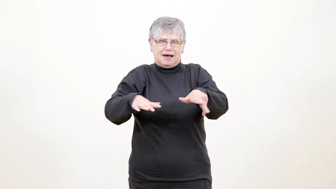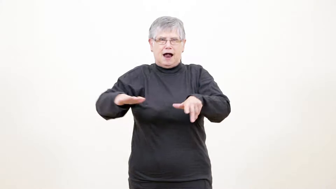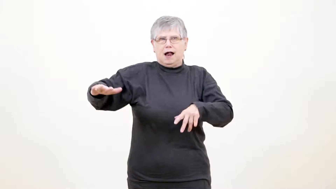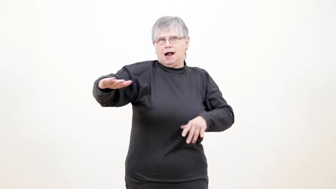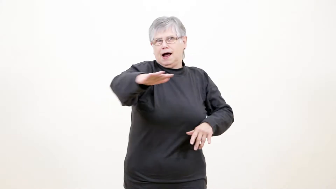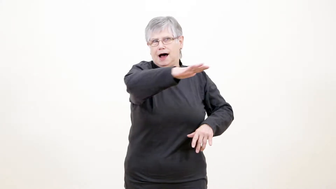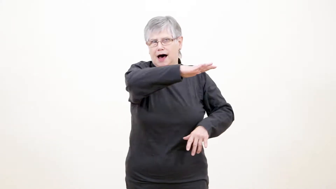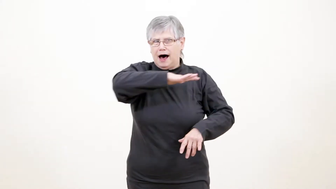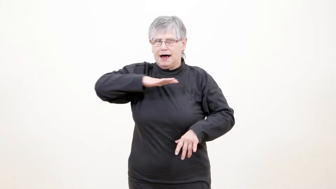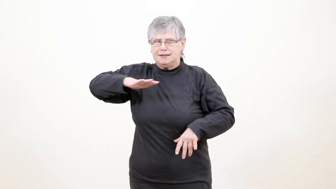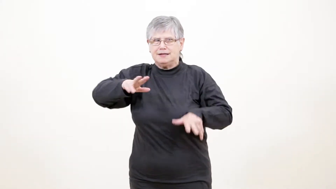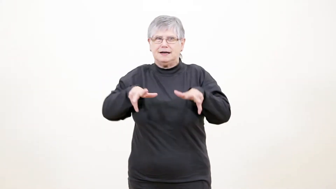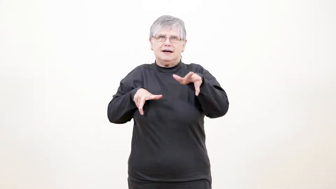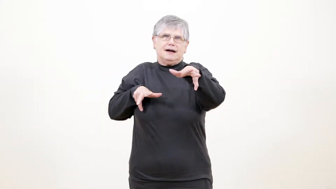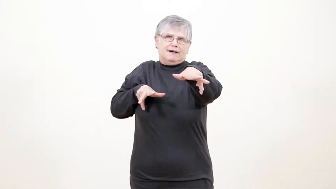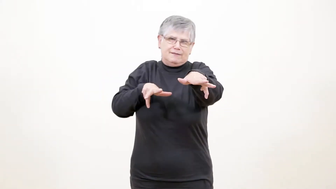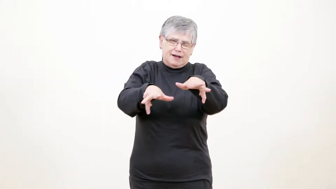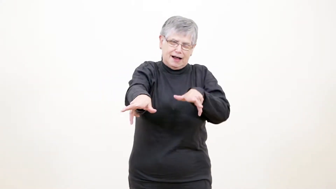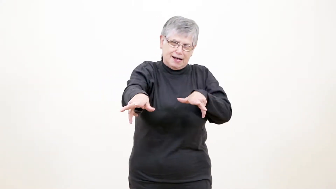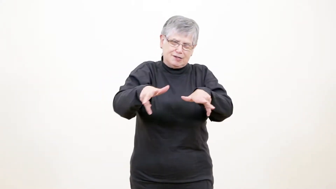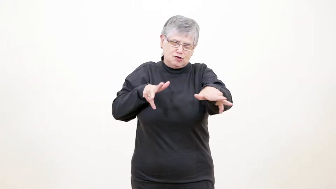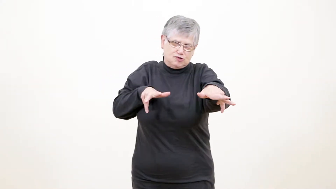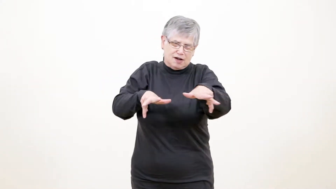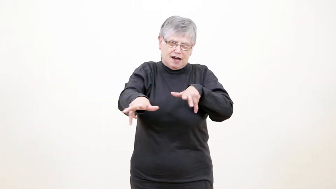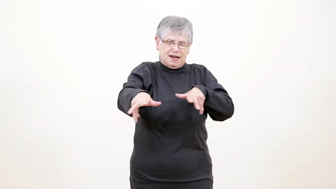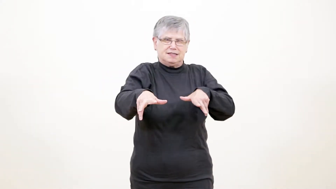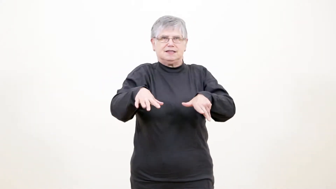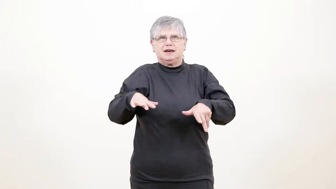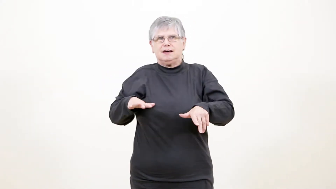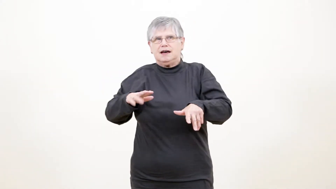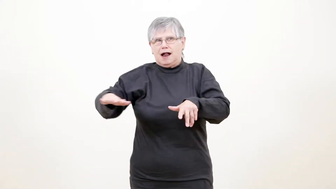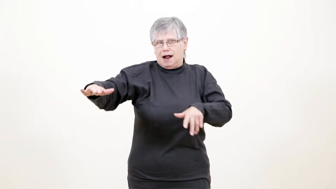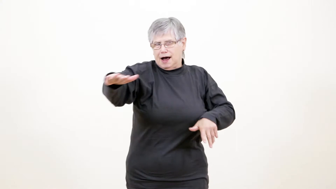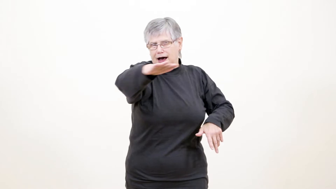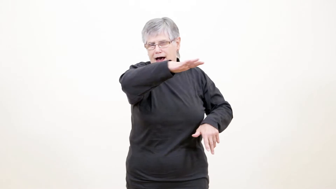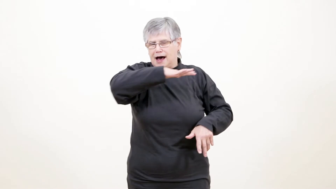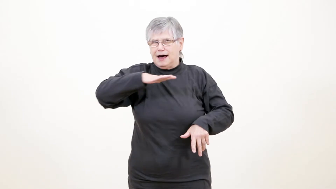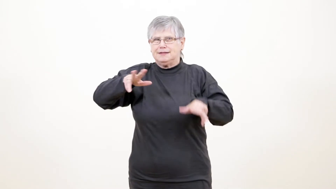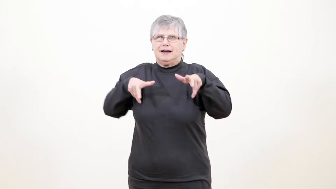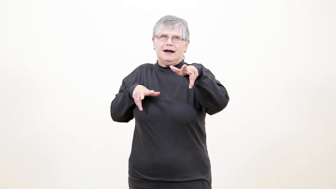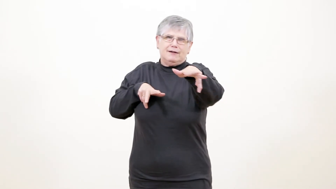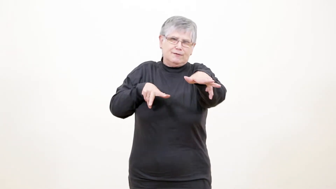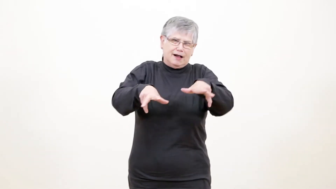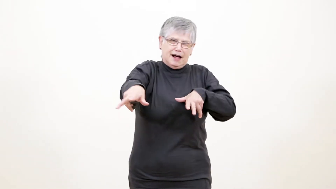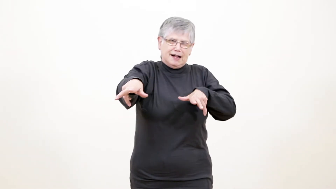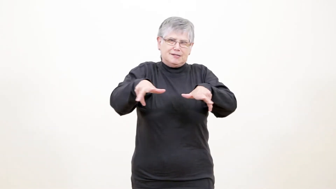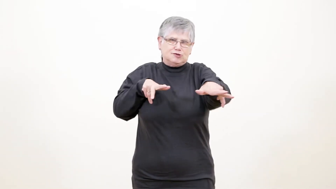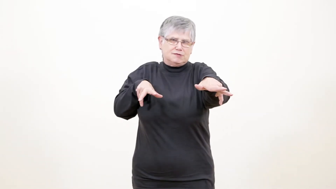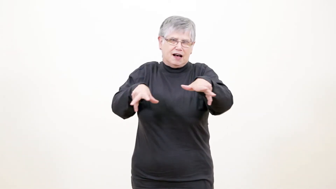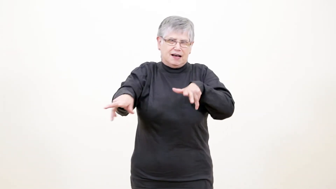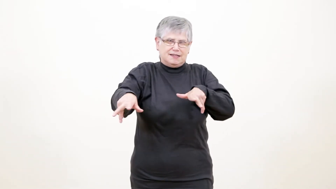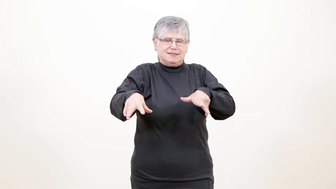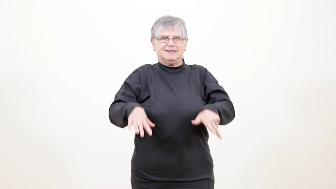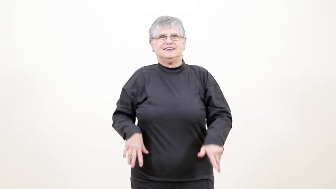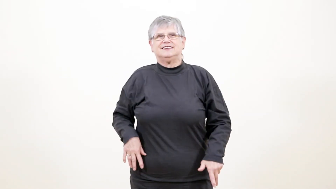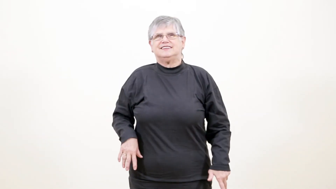Landwirtschaft